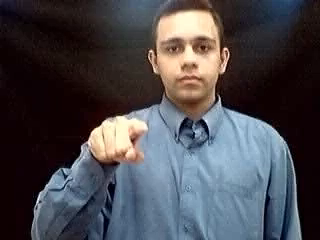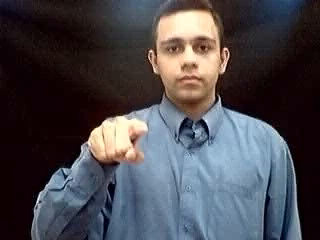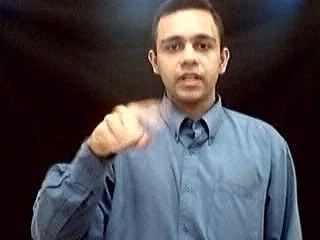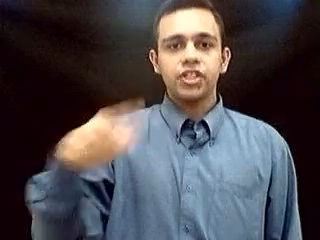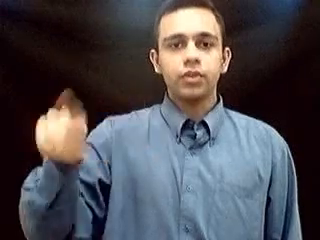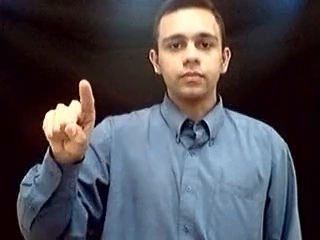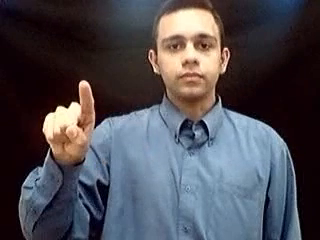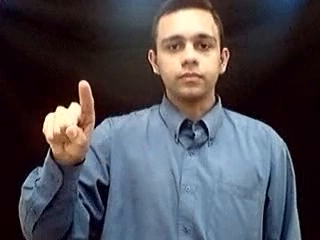til